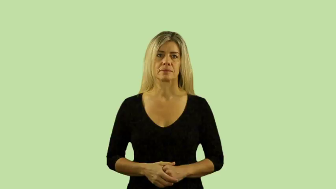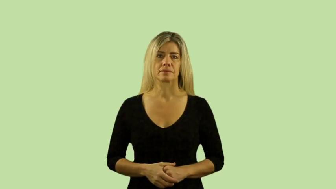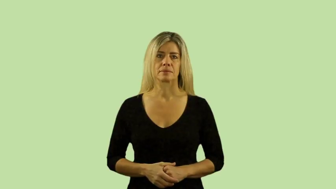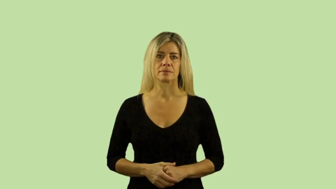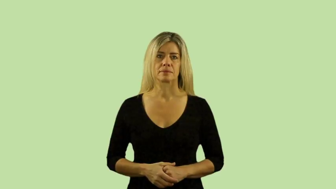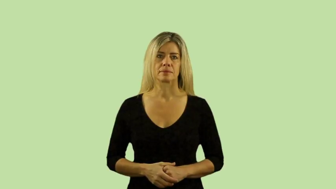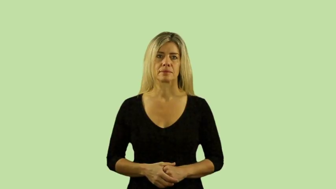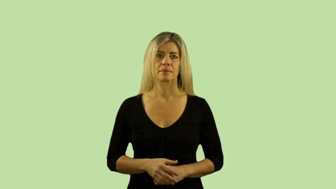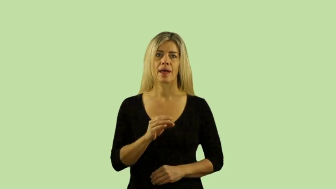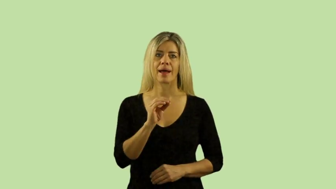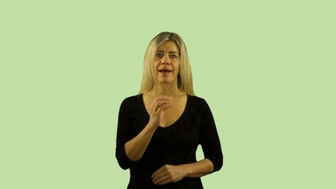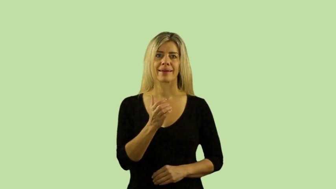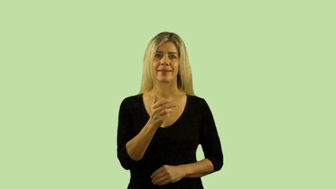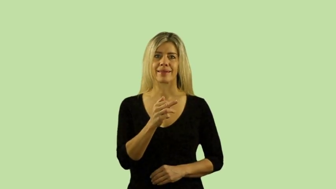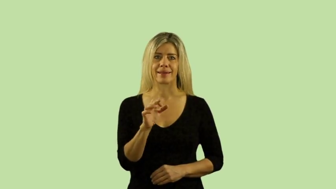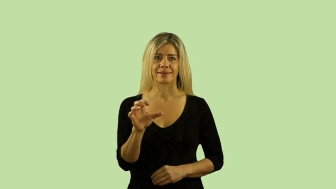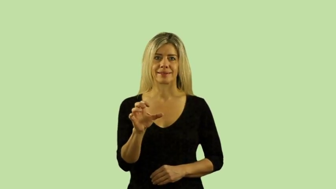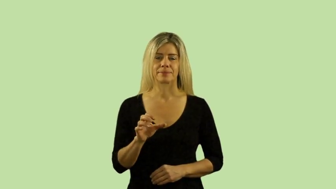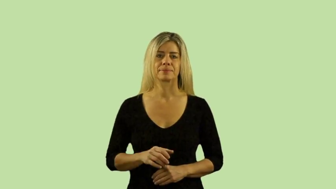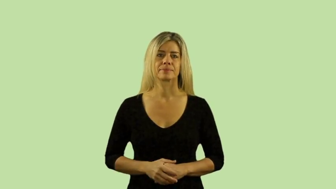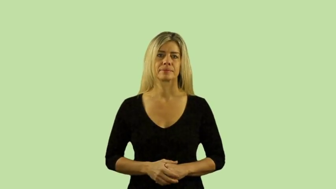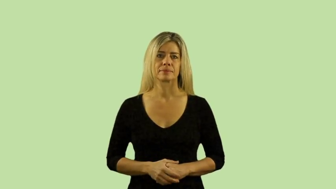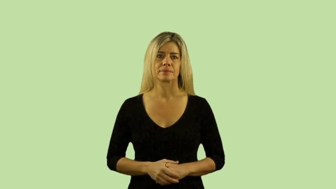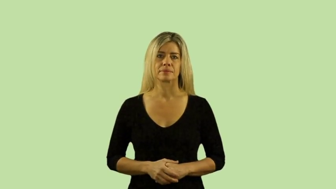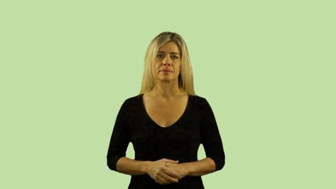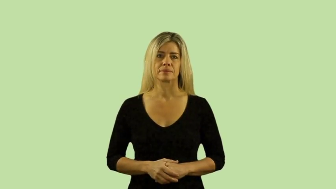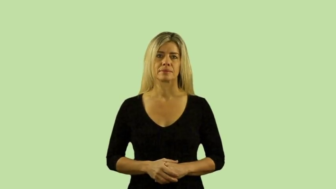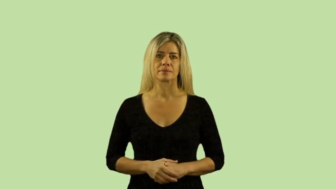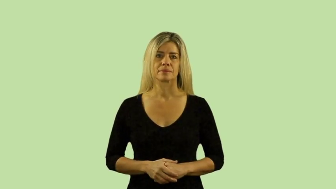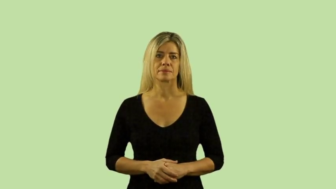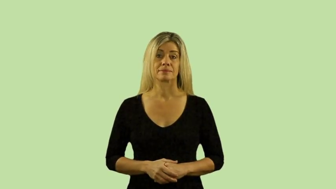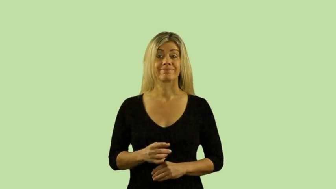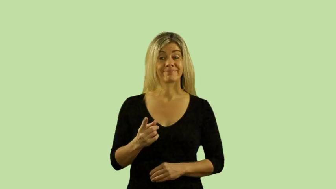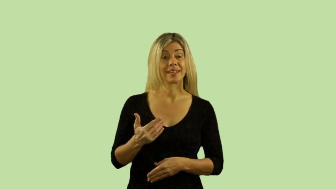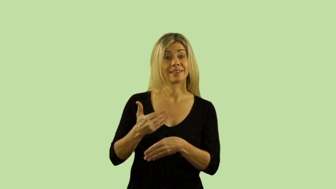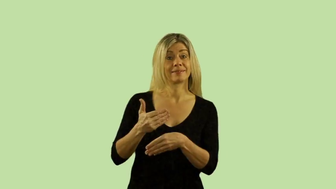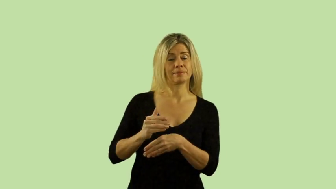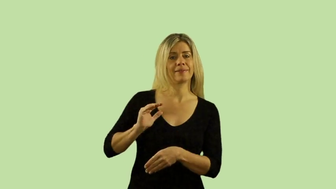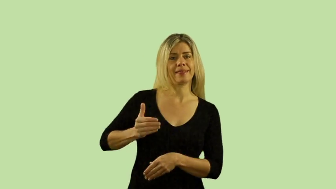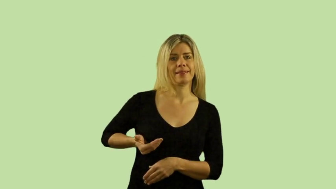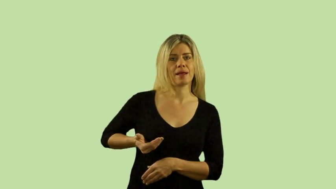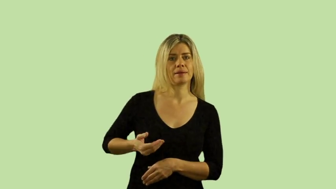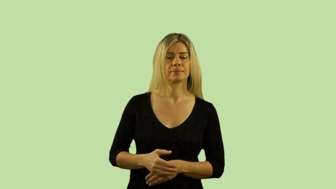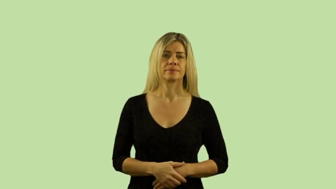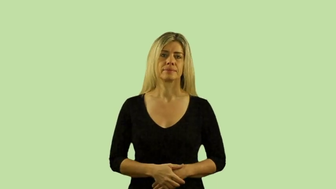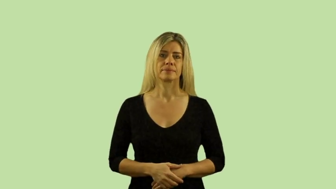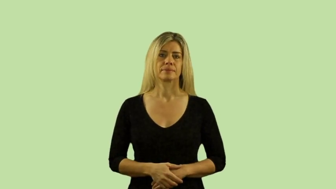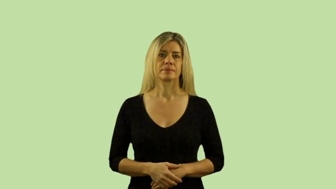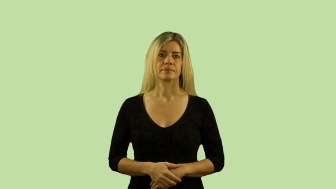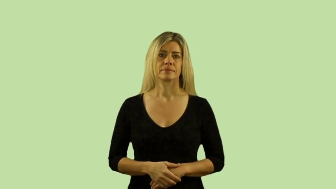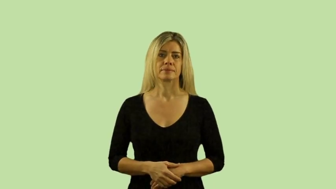skådespelerska